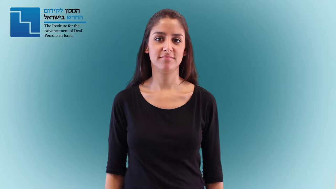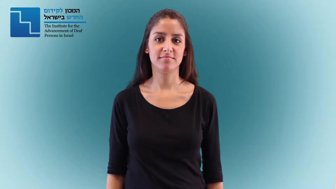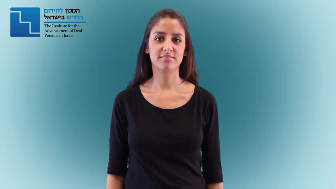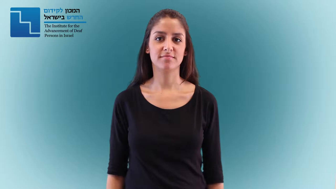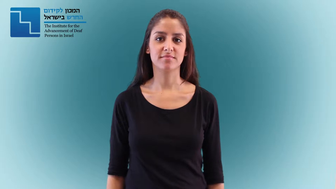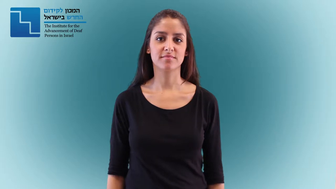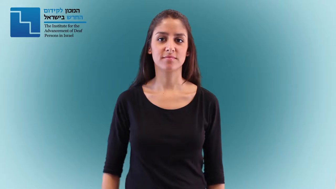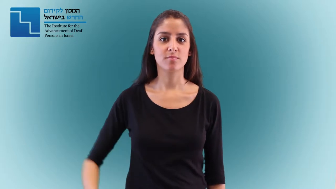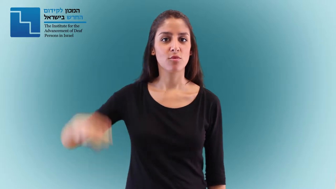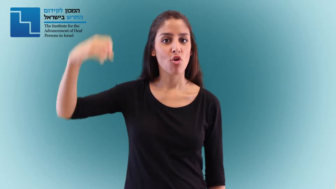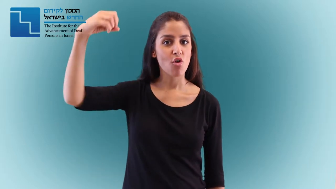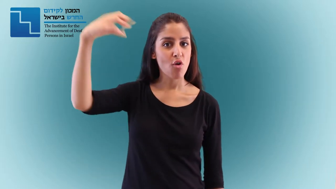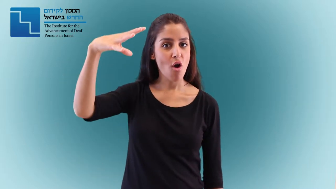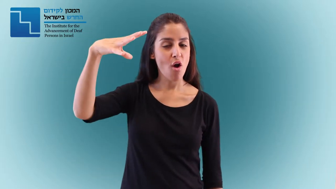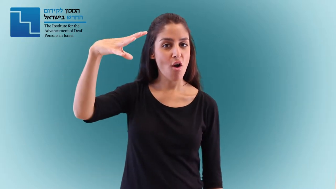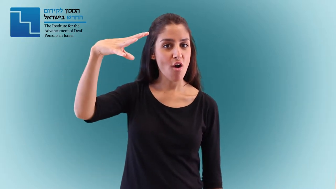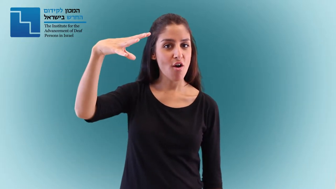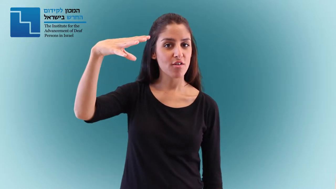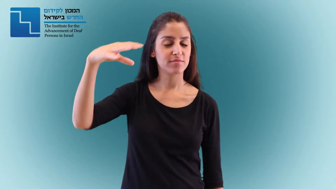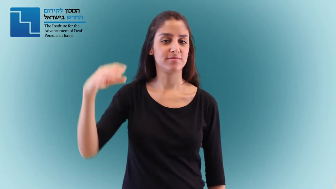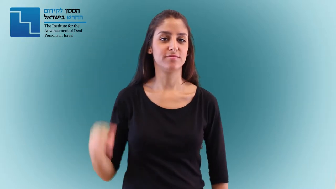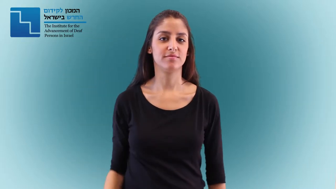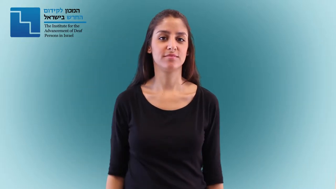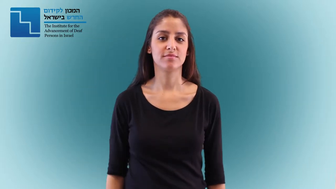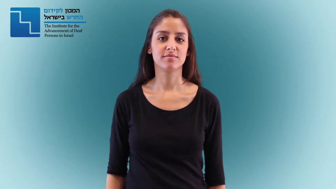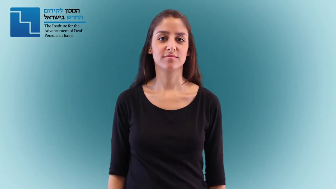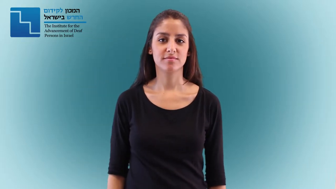אור